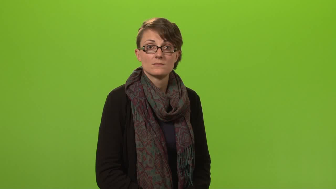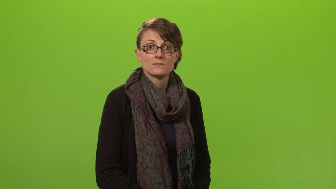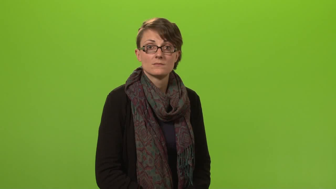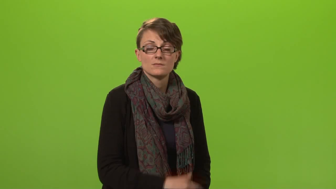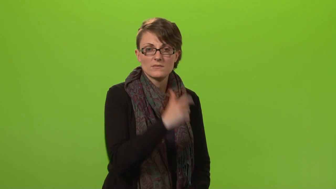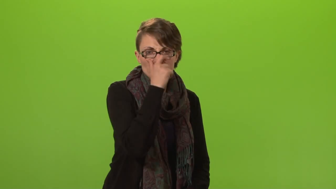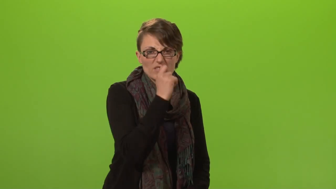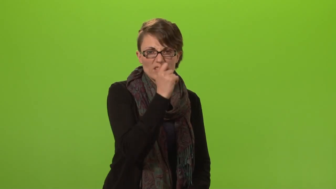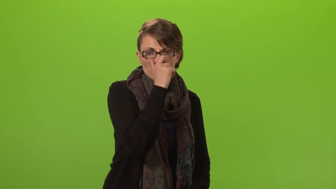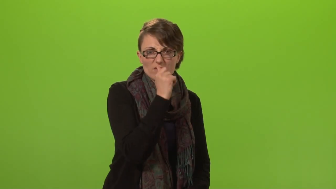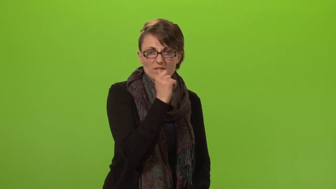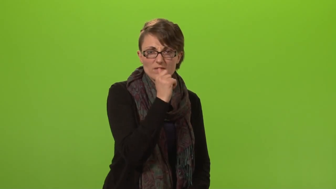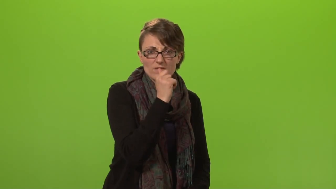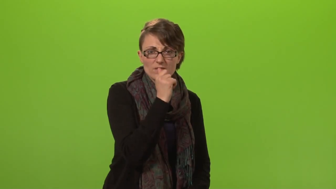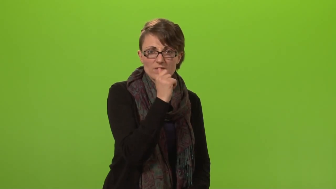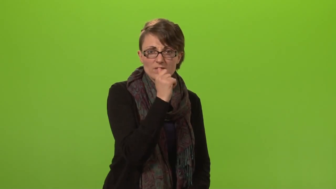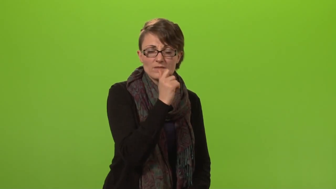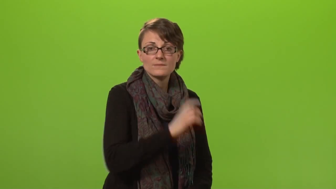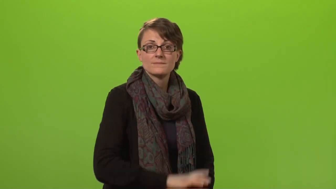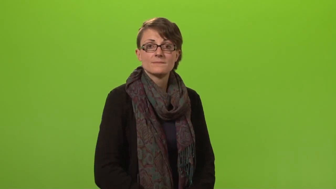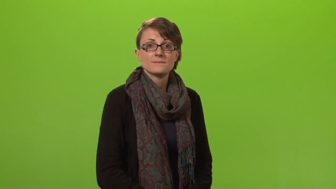Kvef